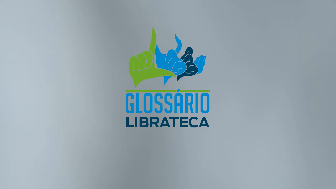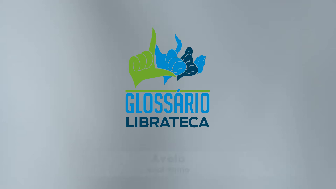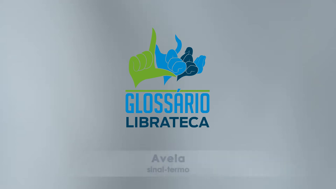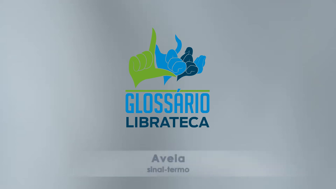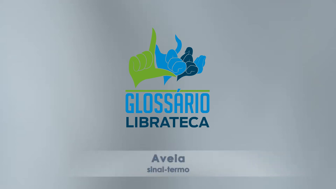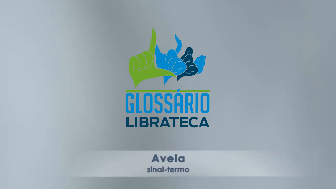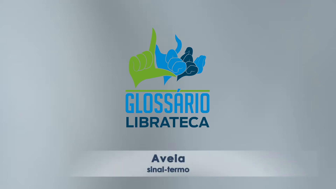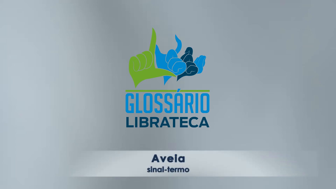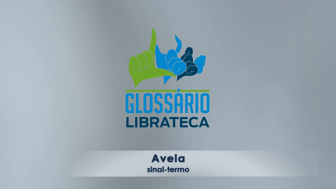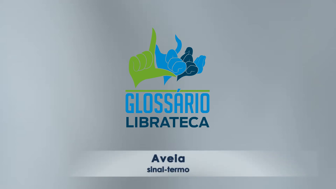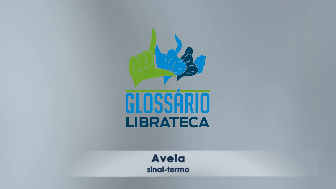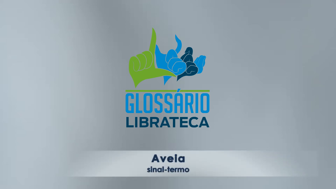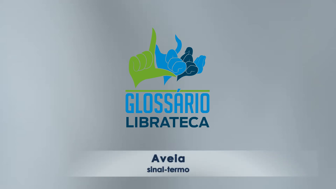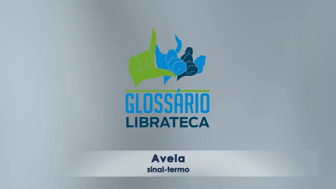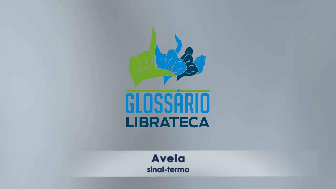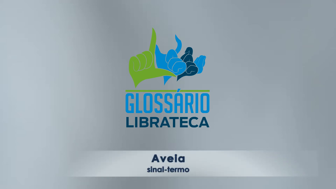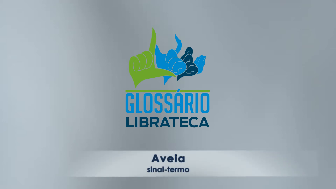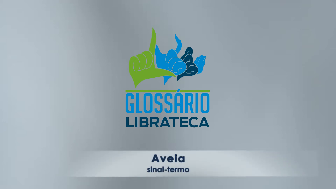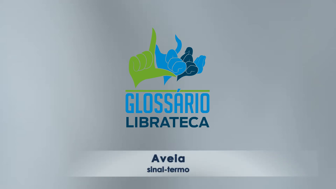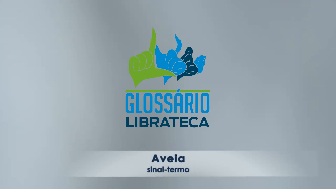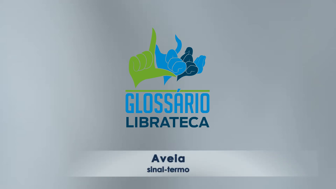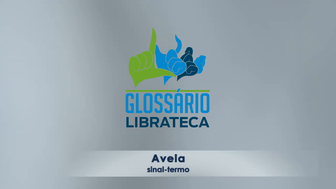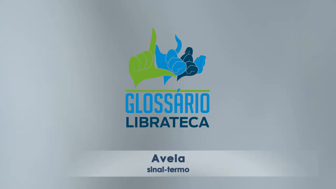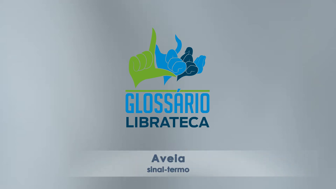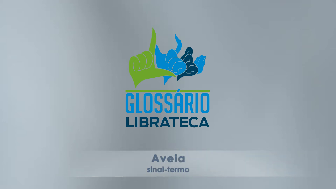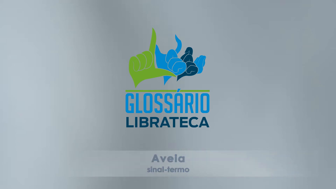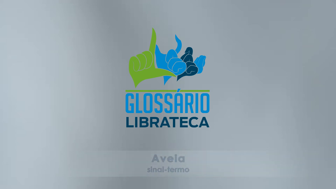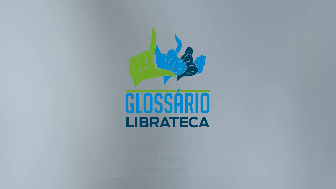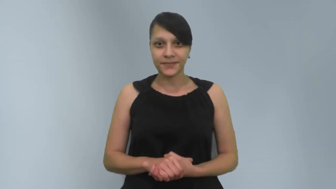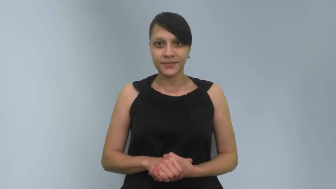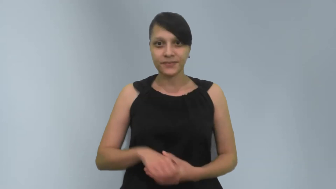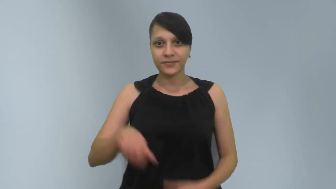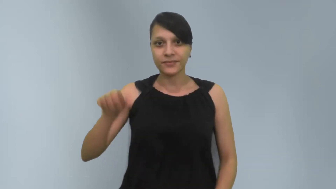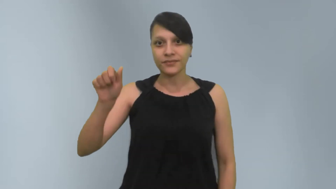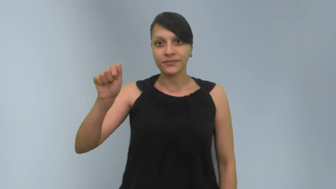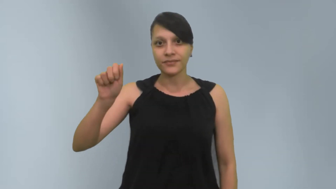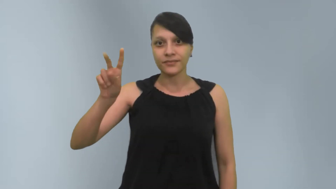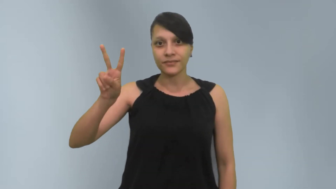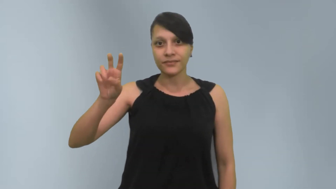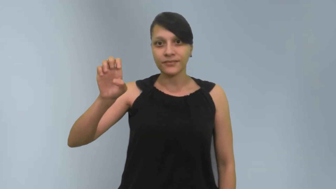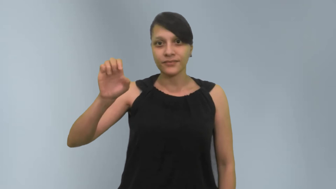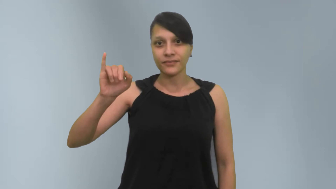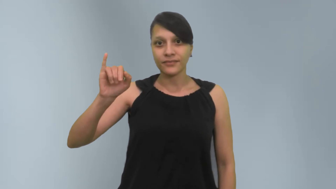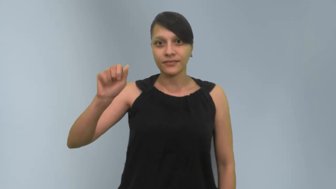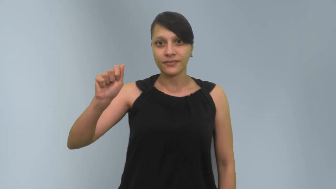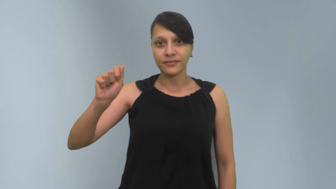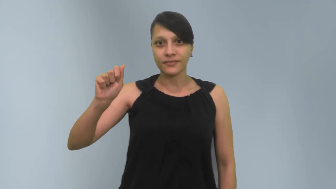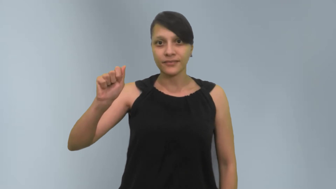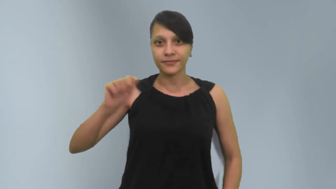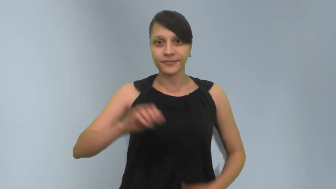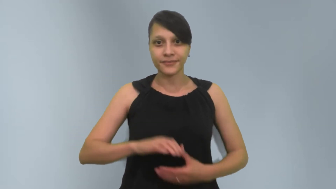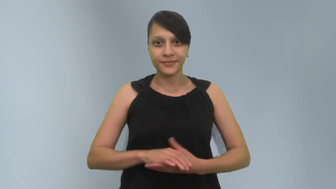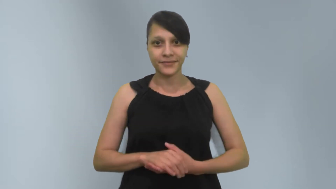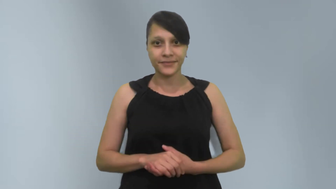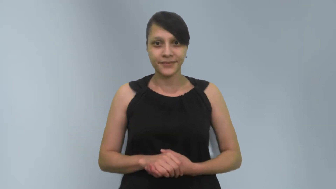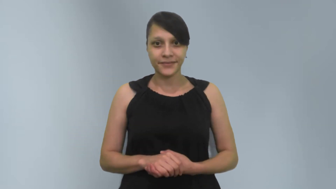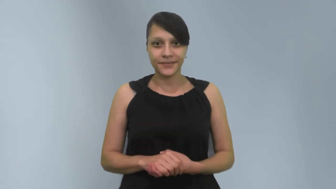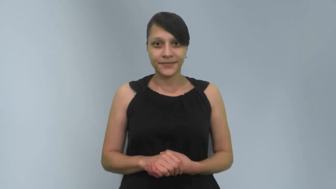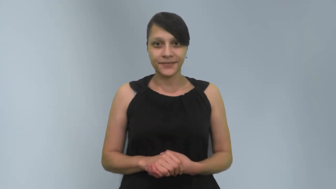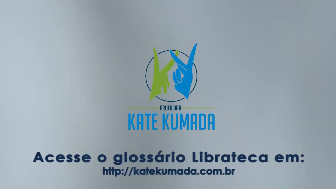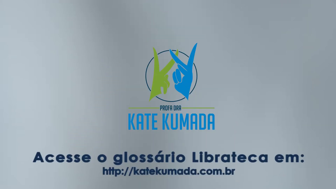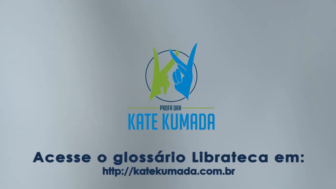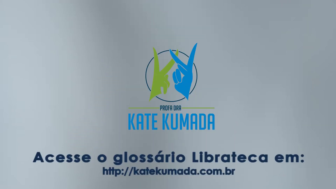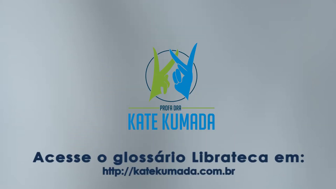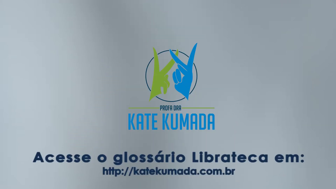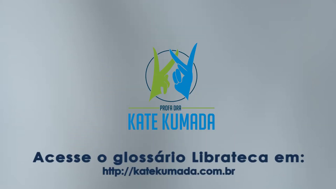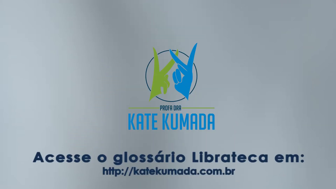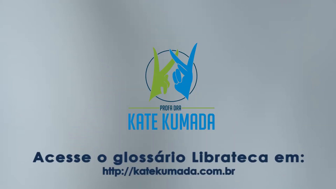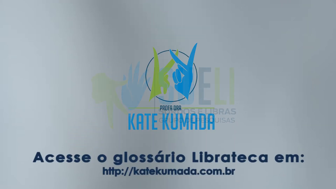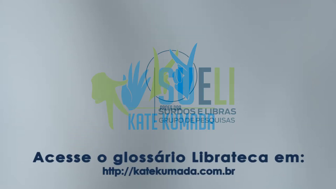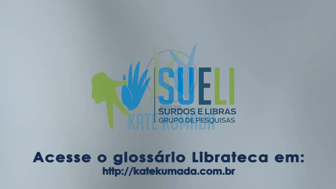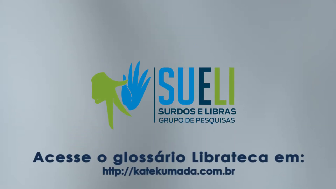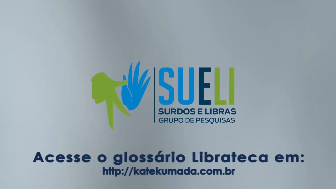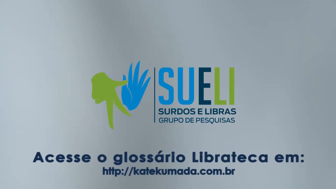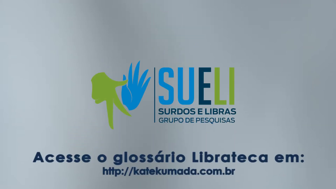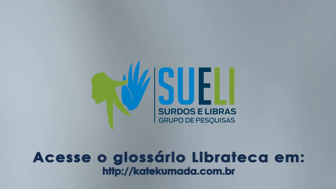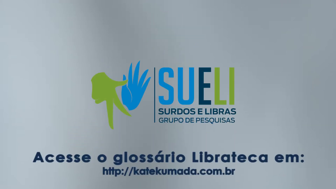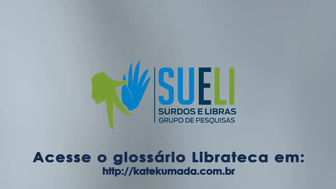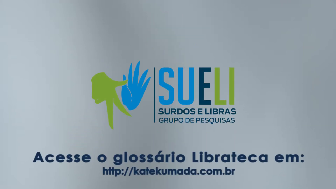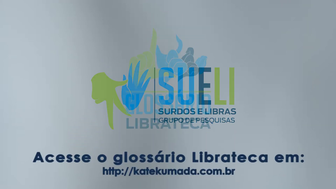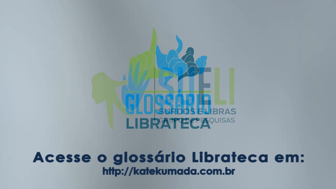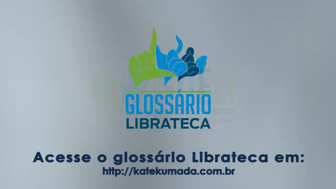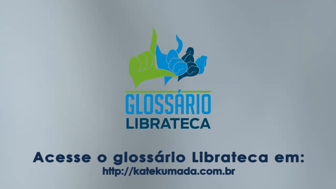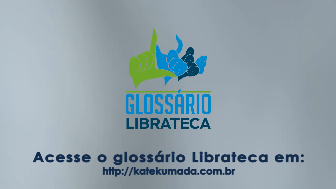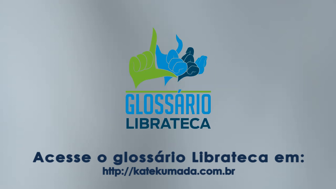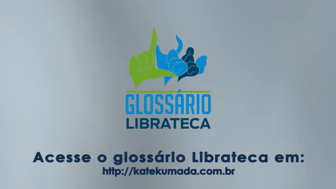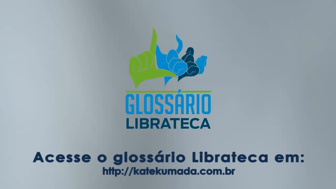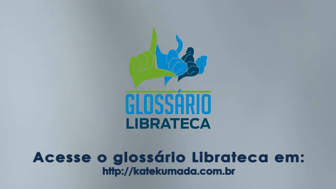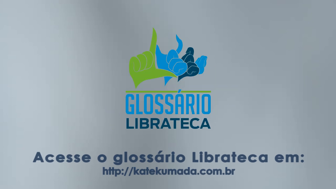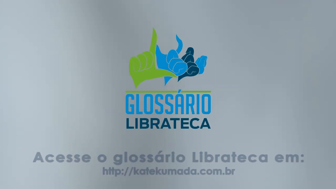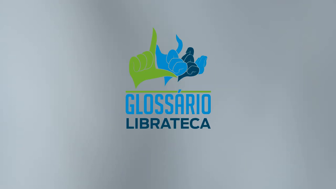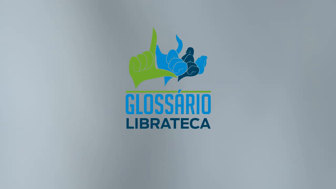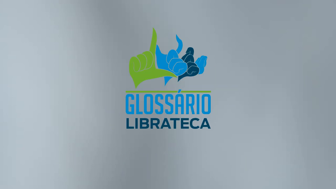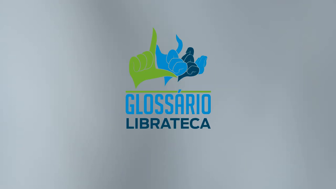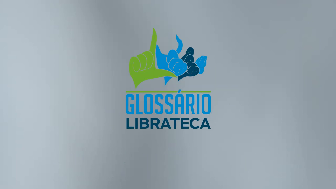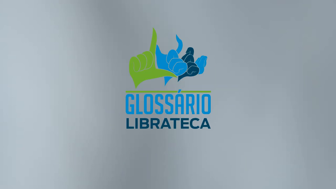Aveia